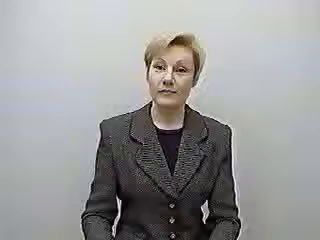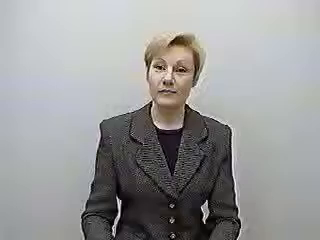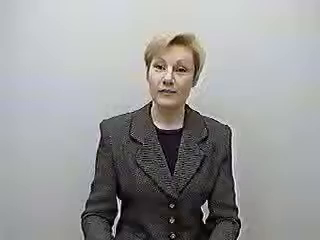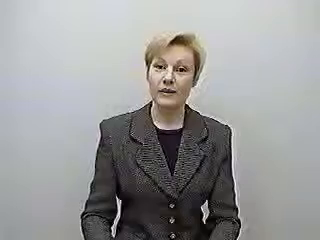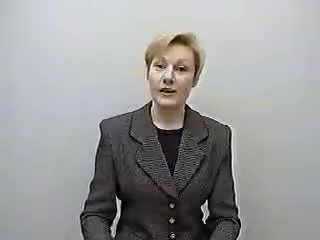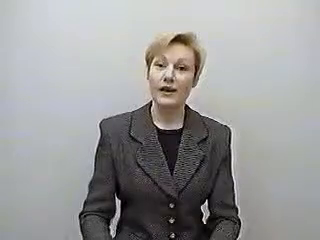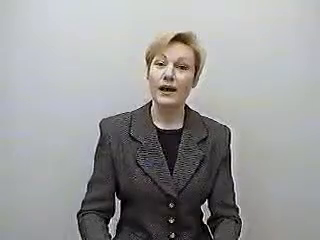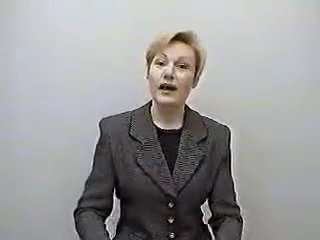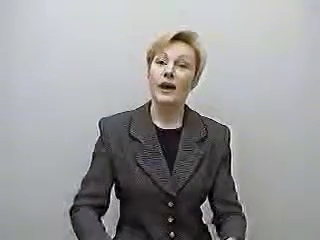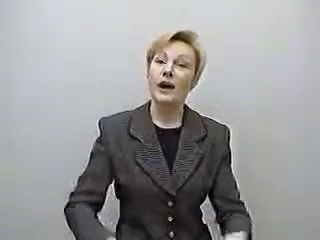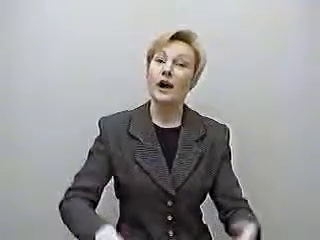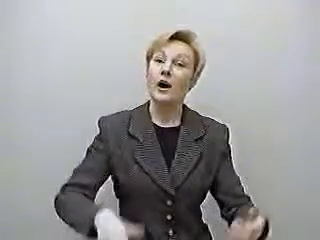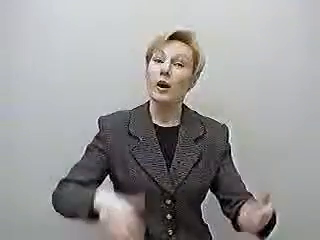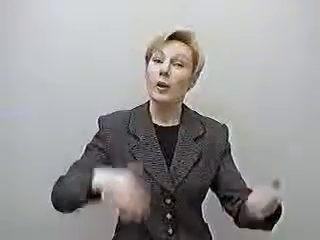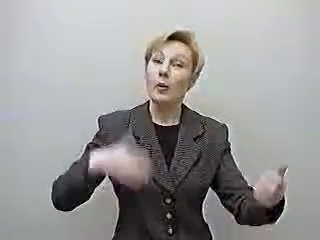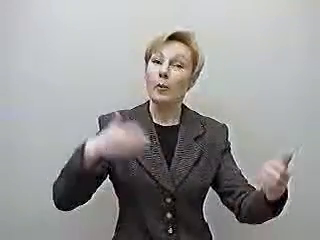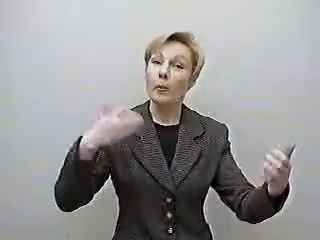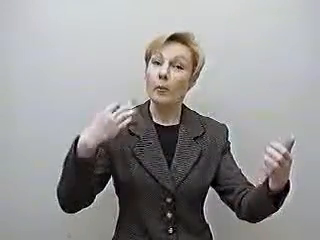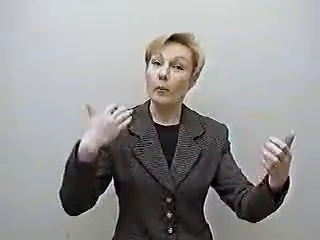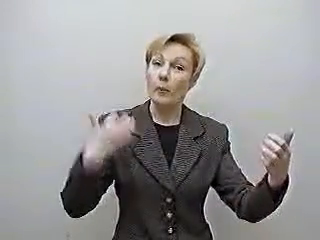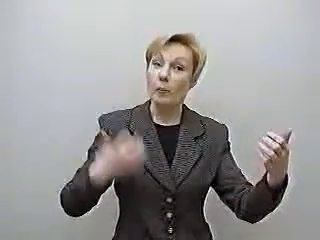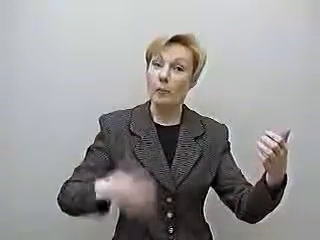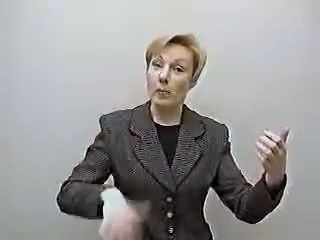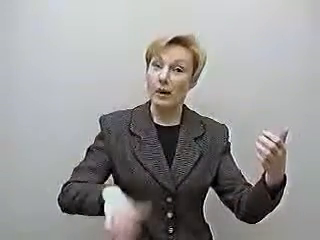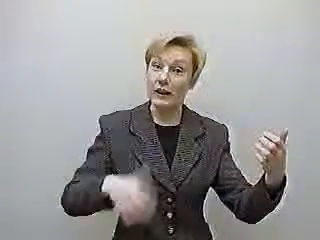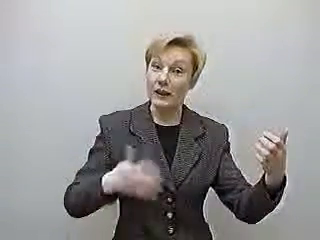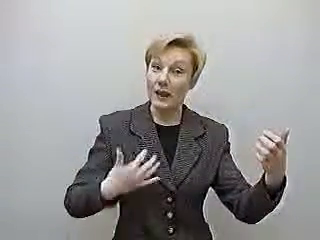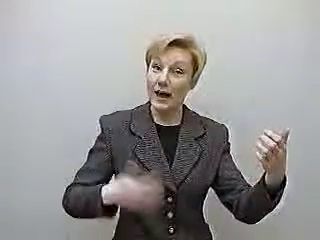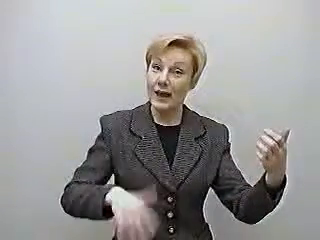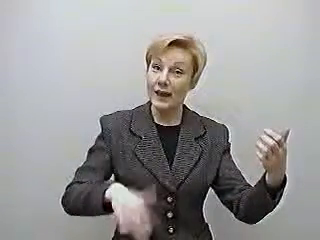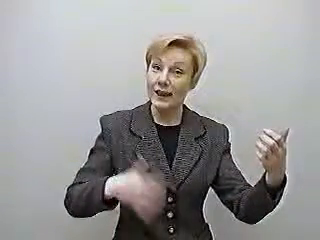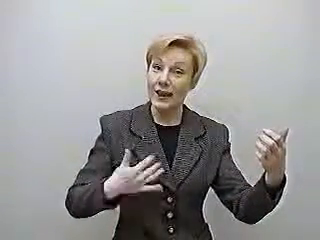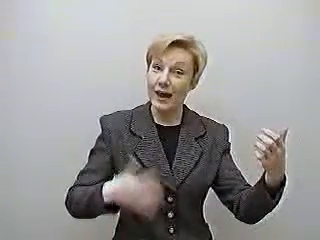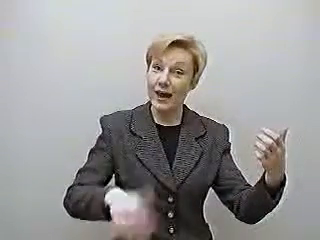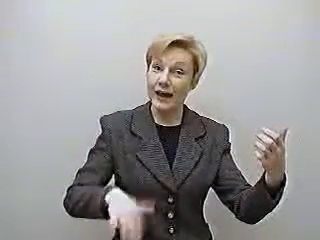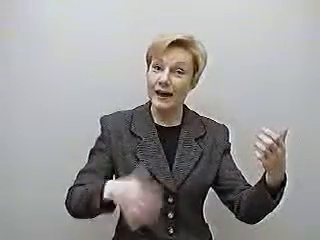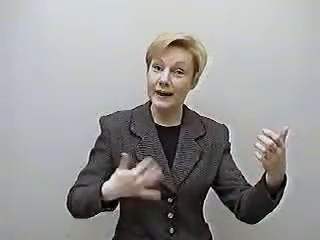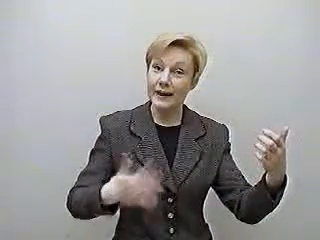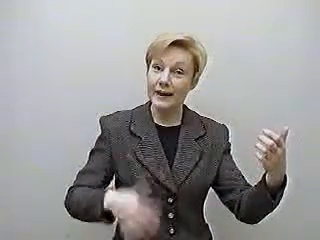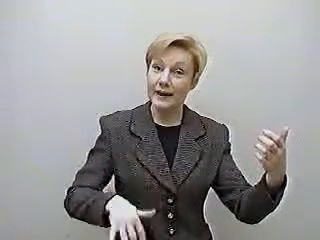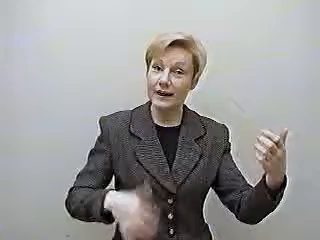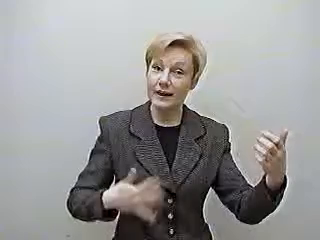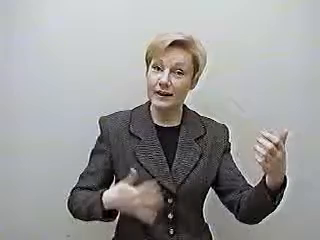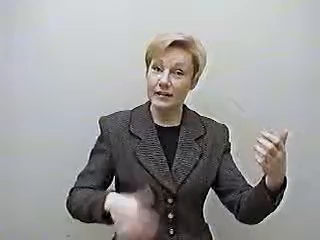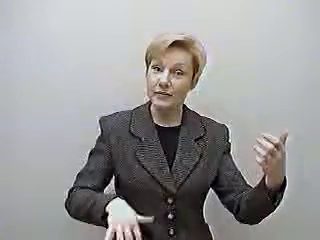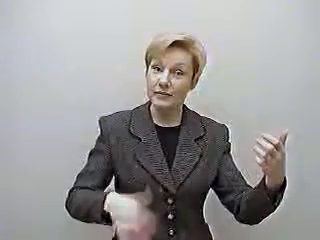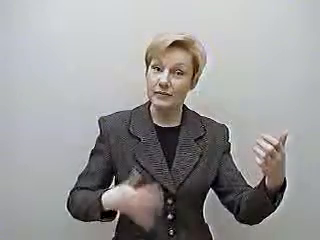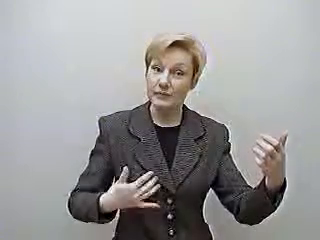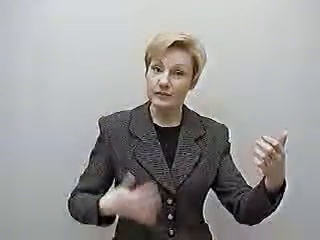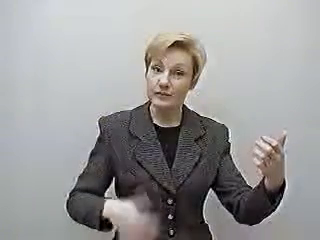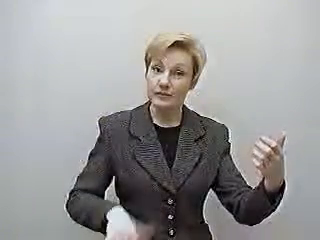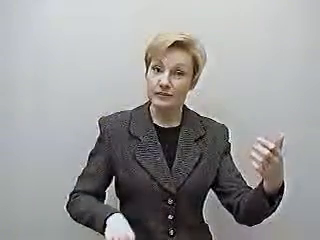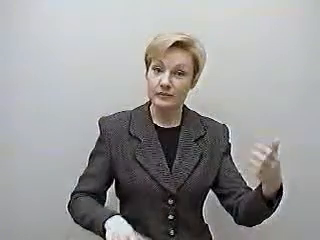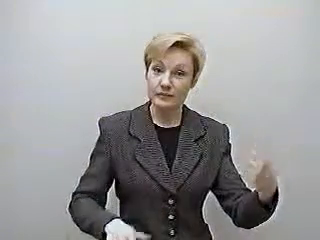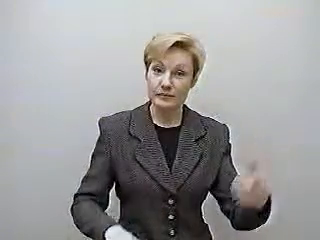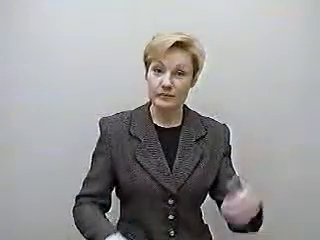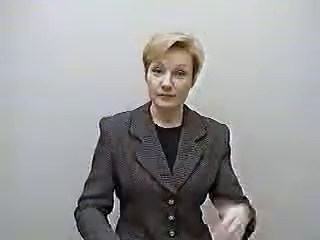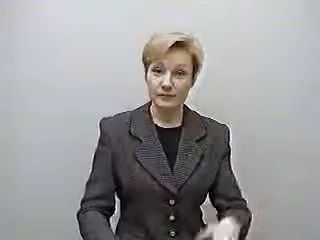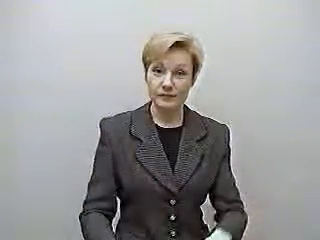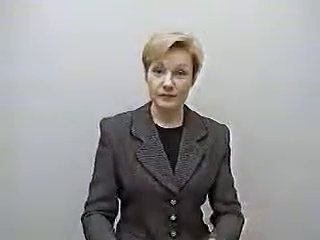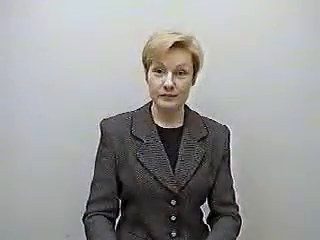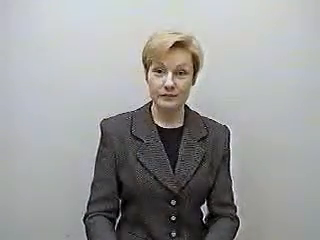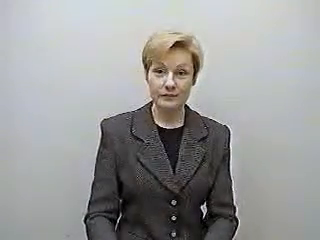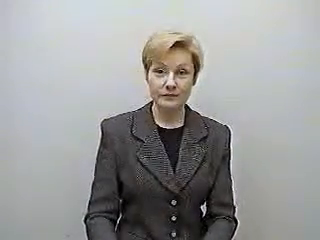балалайка